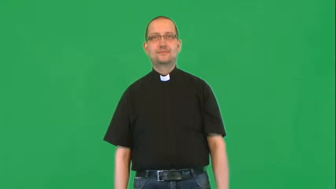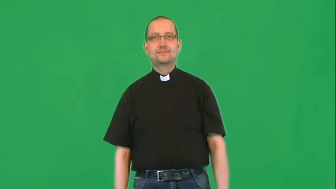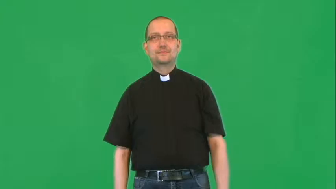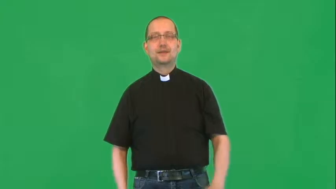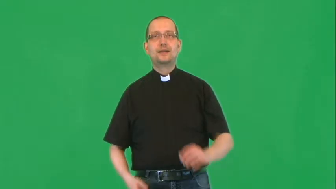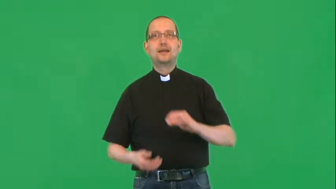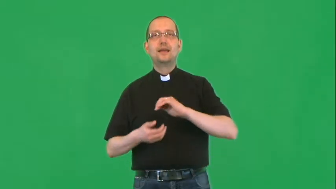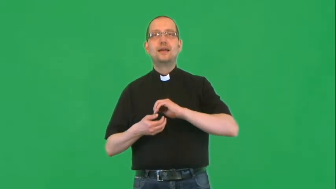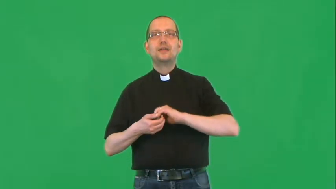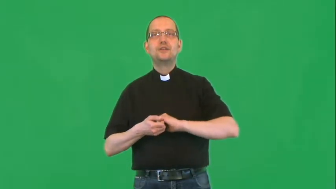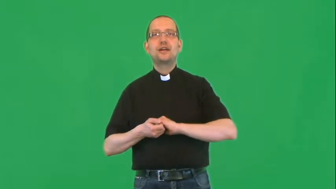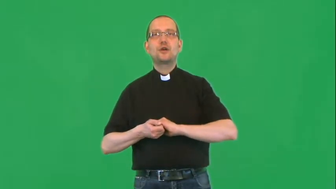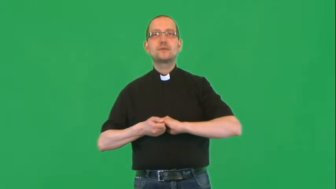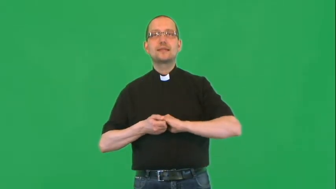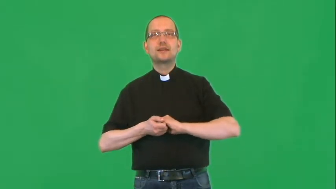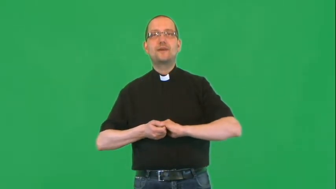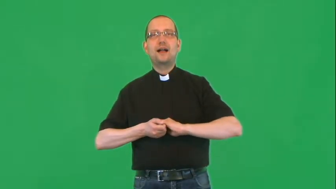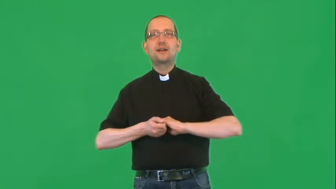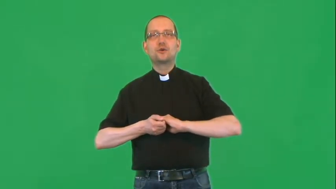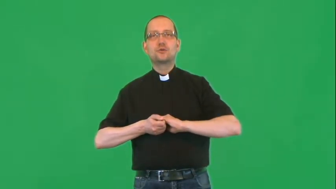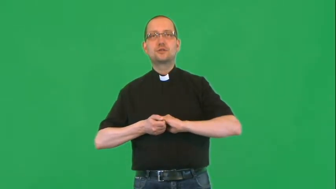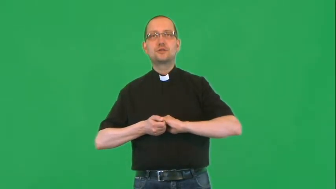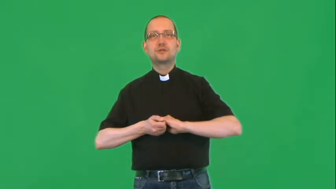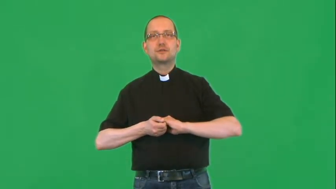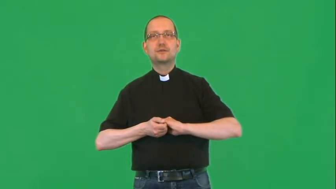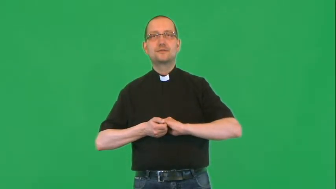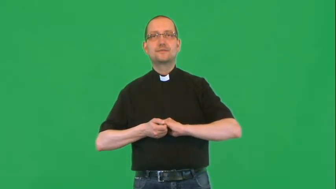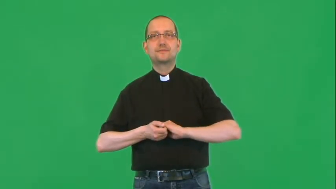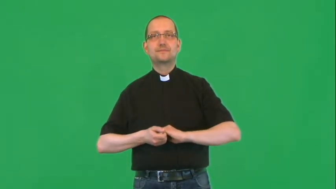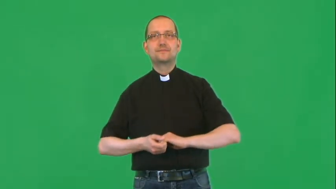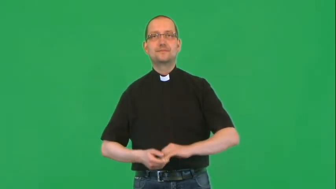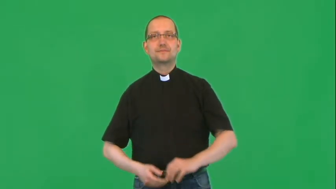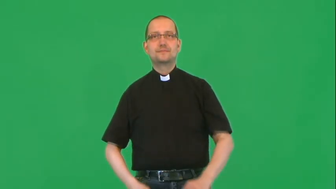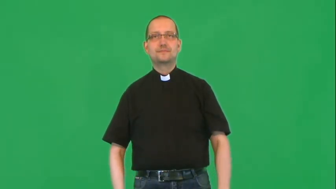nierozerwalność